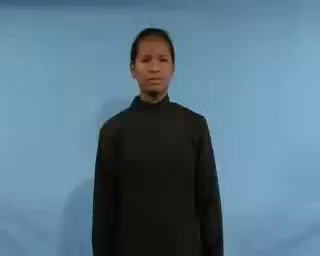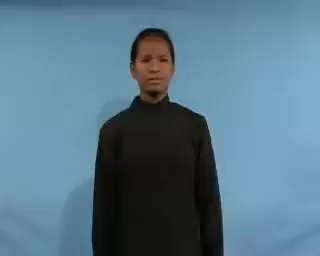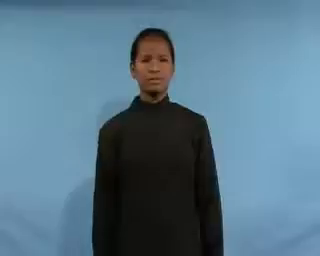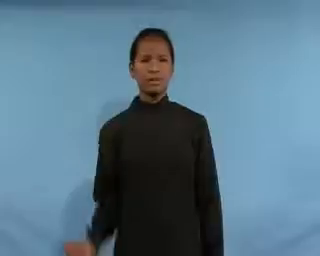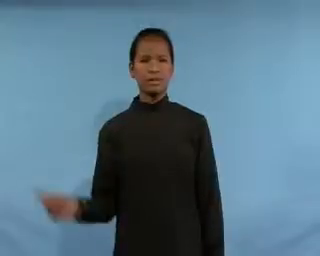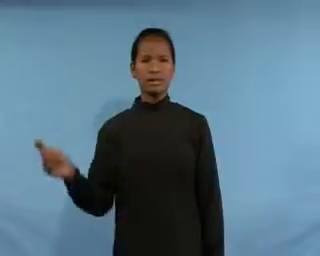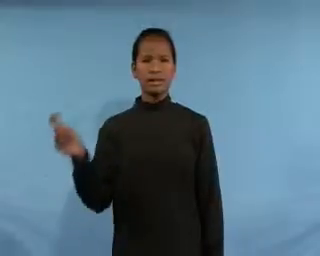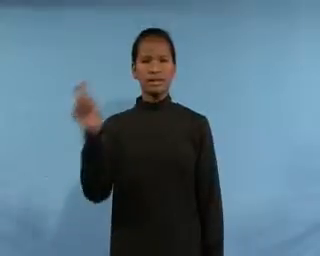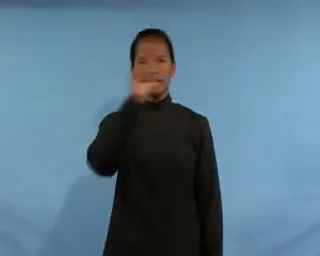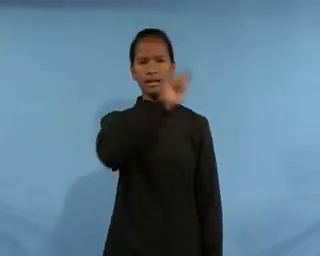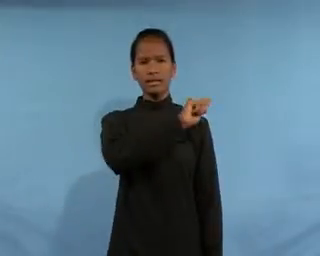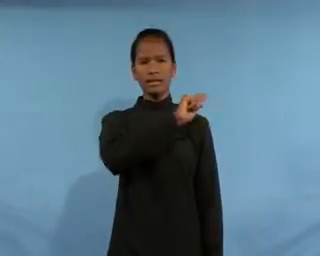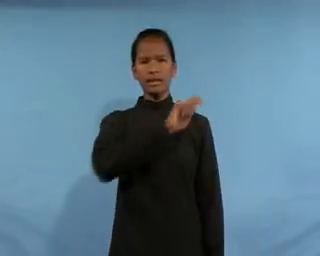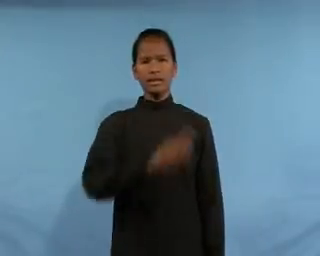talata